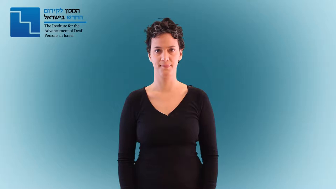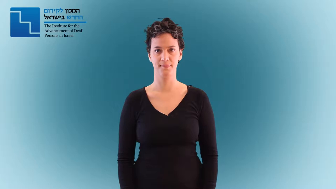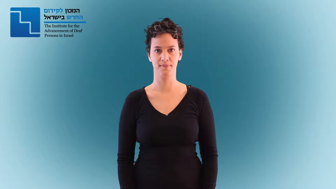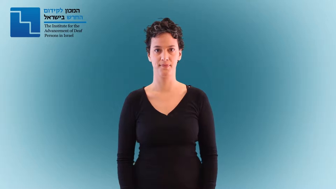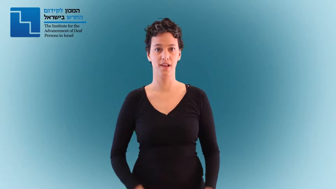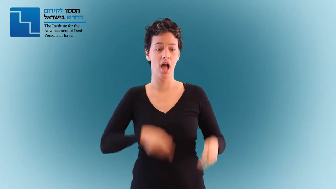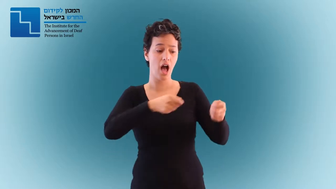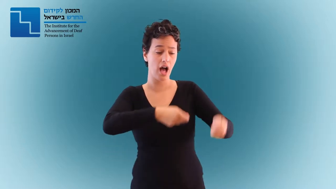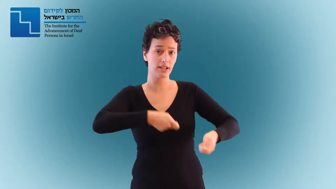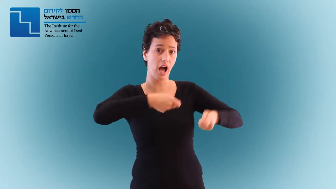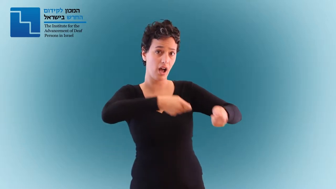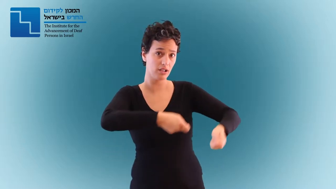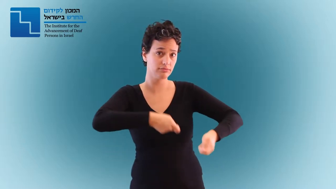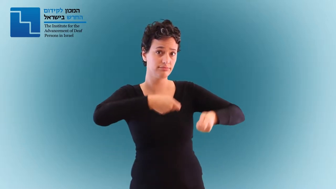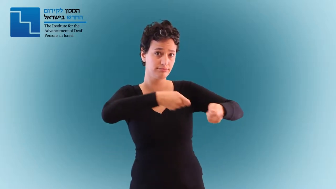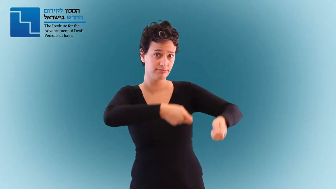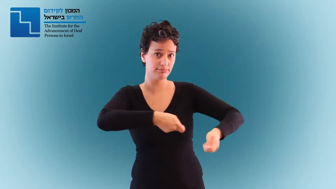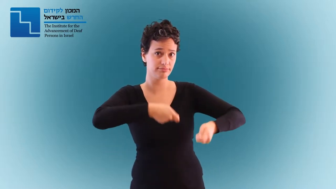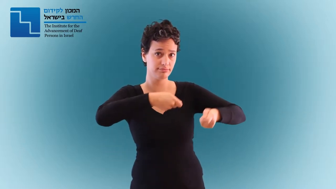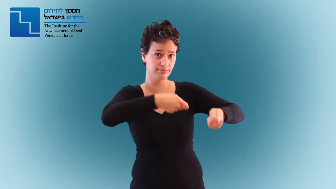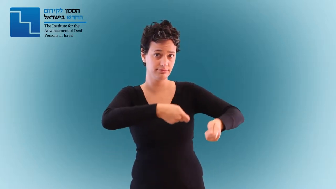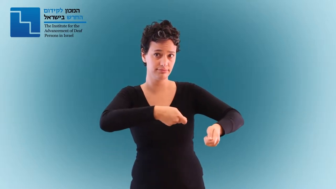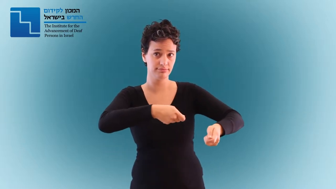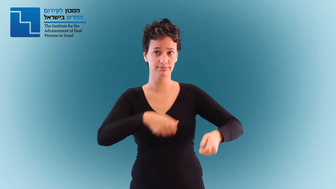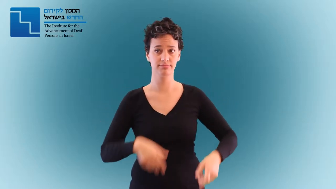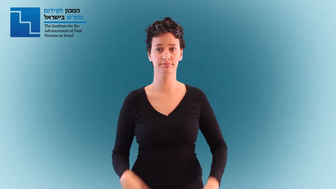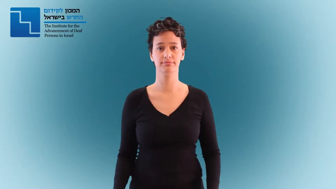לעדור